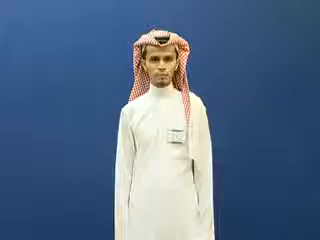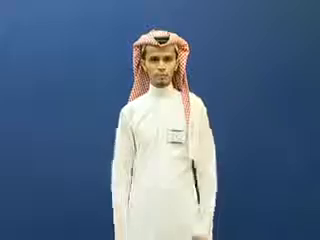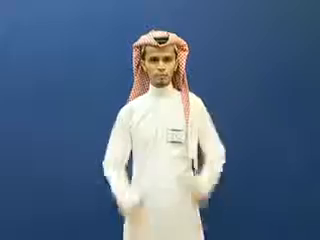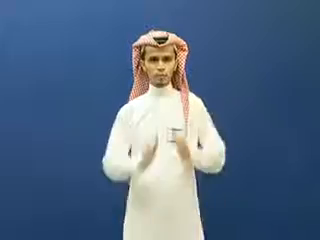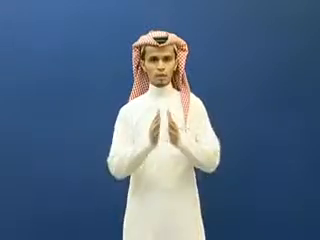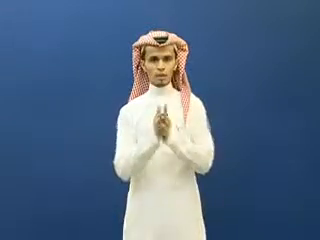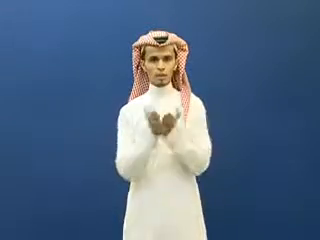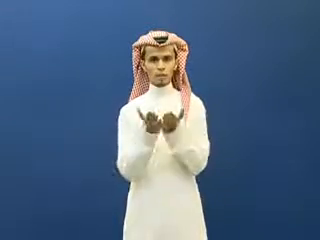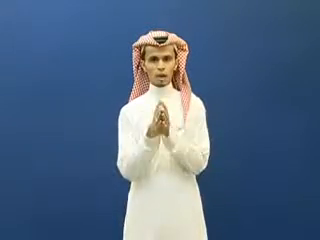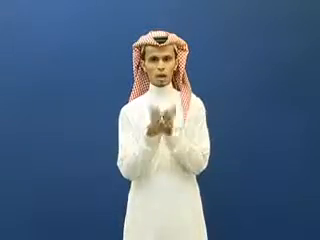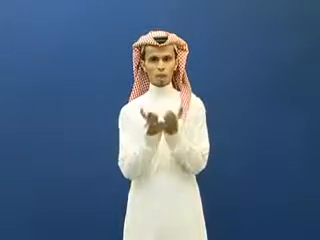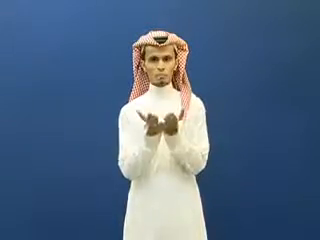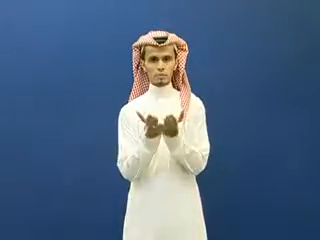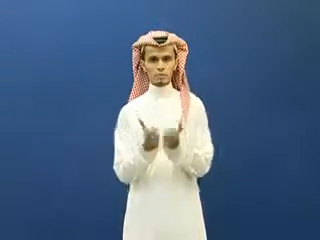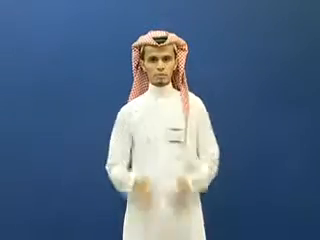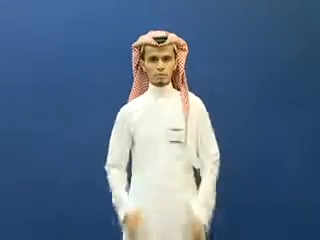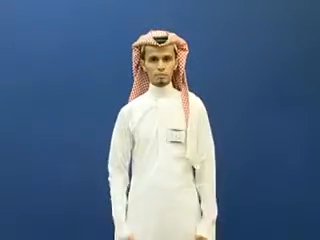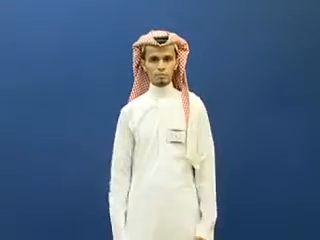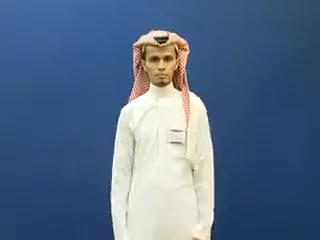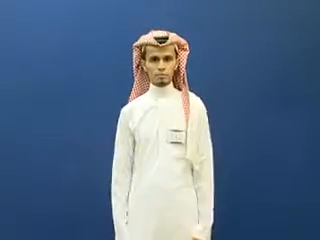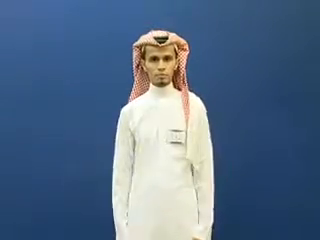كتاب